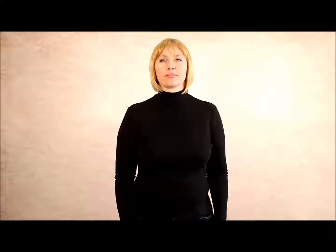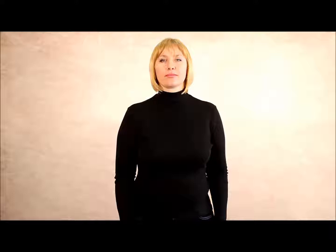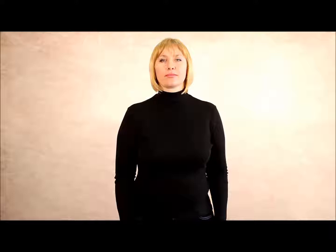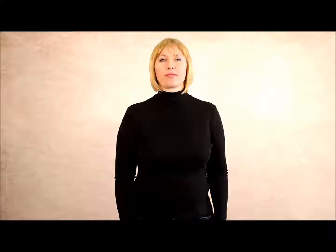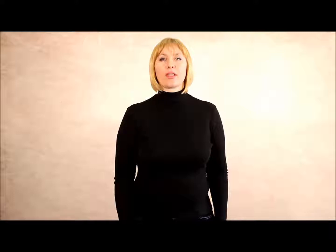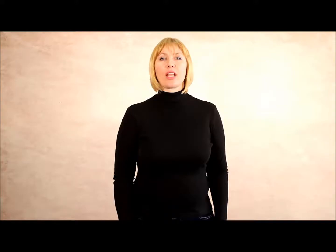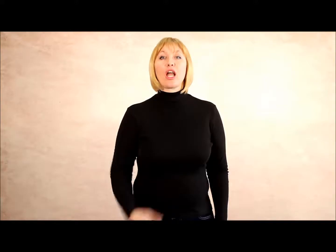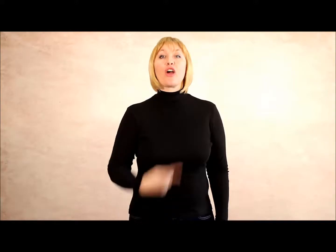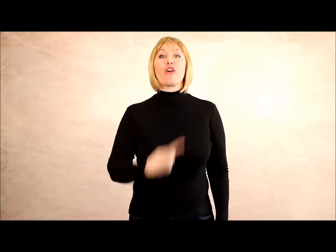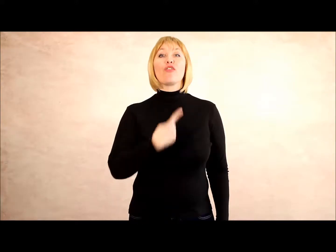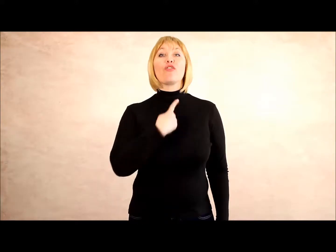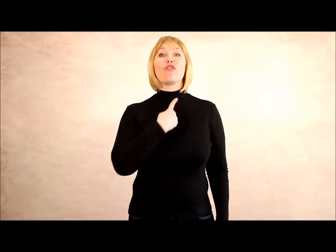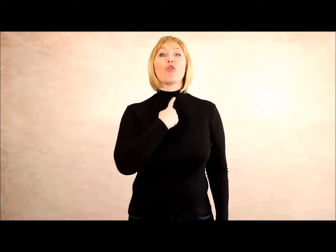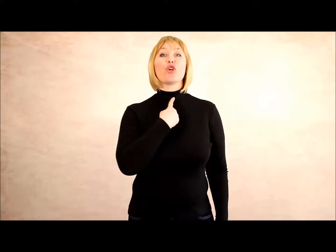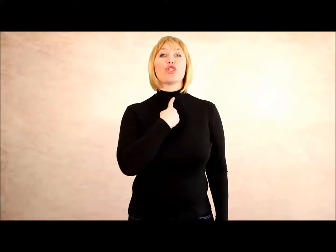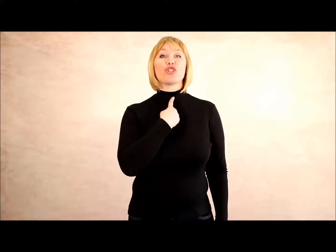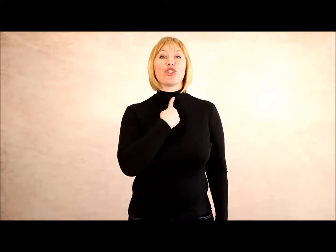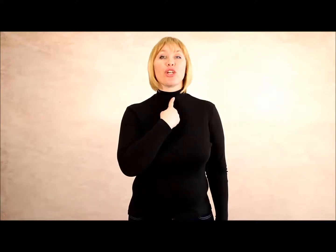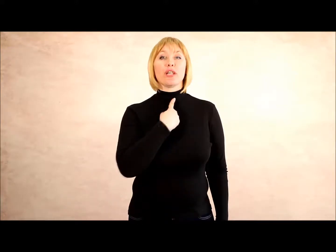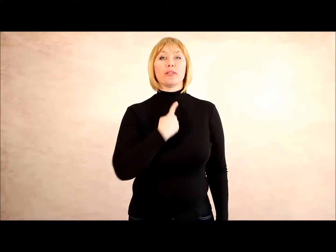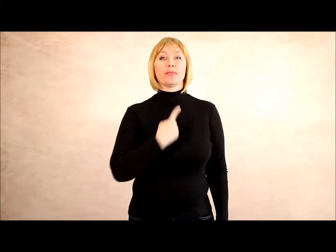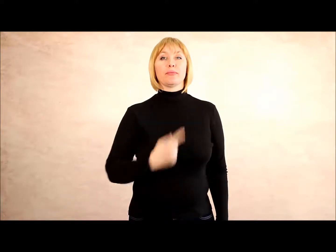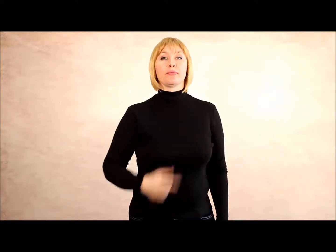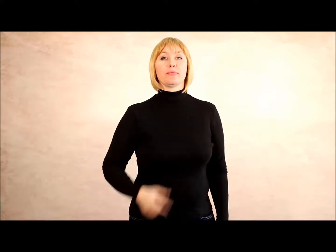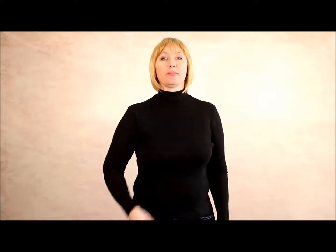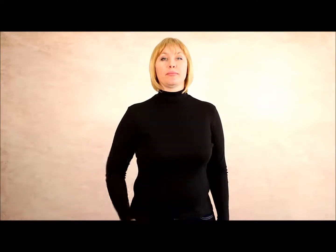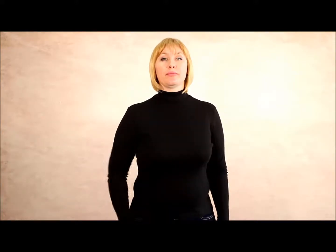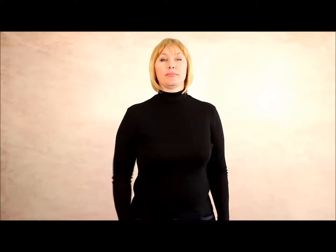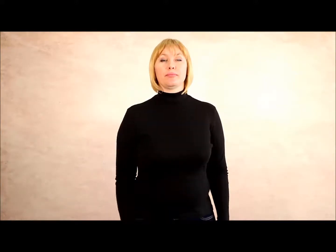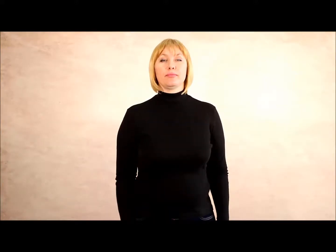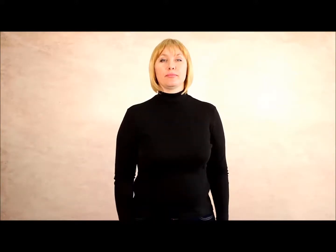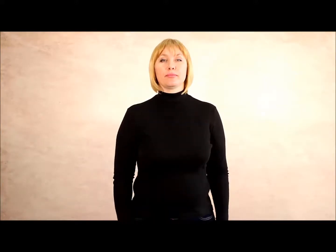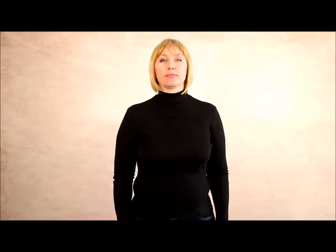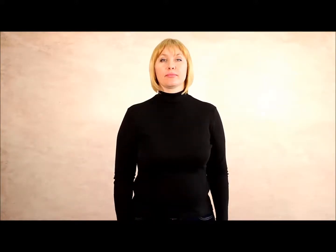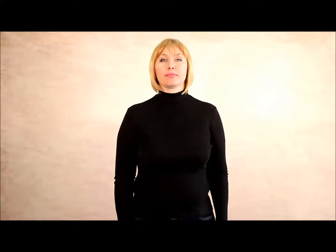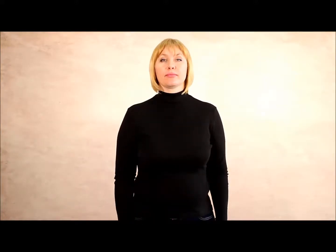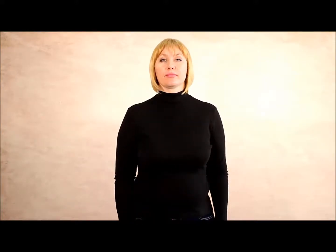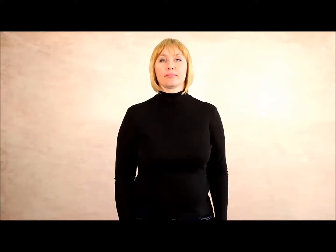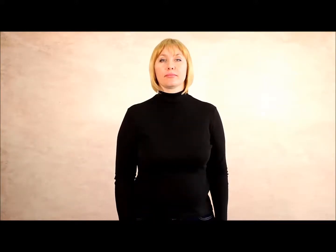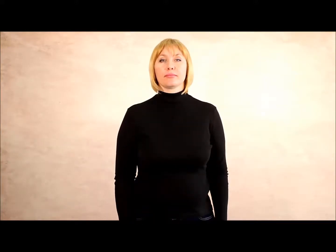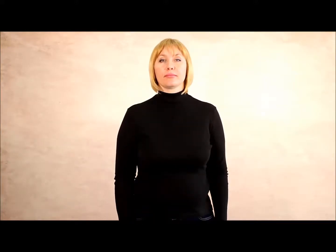Voce